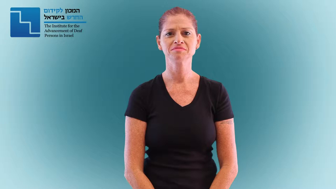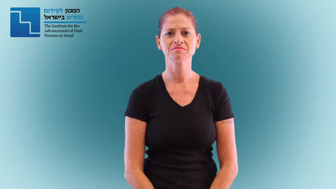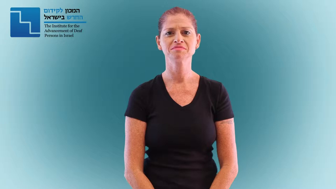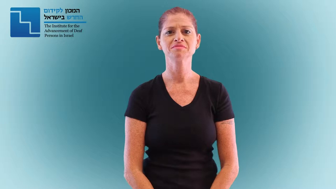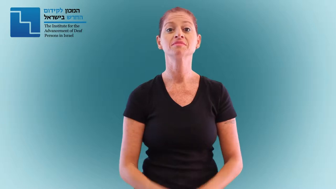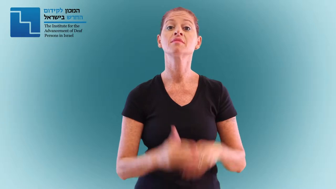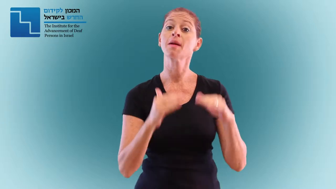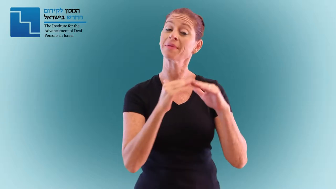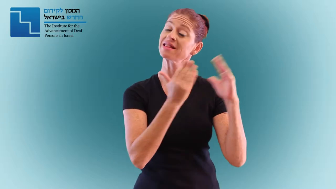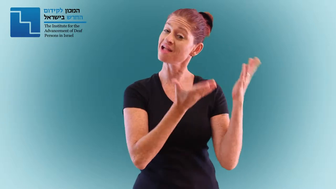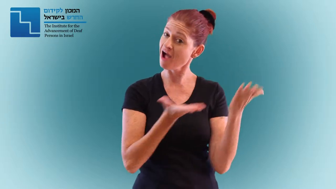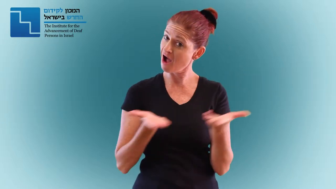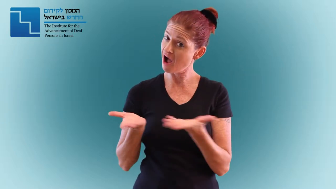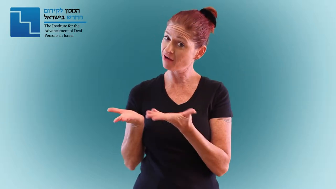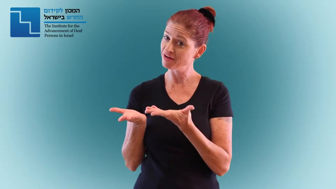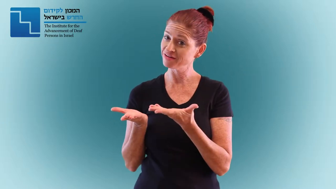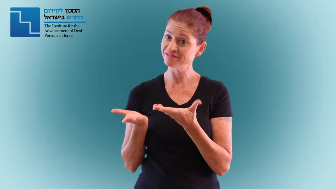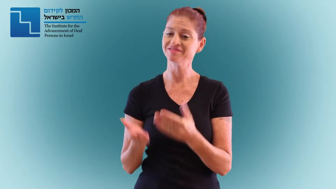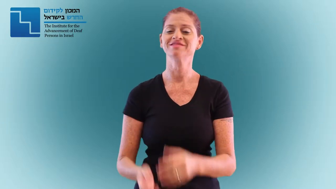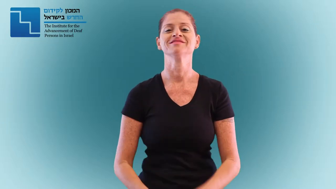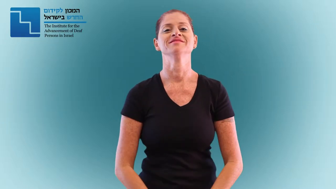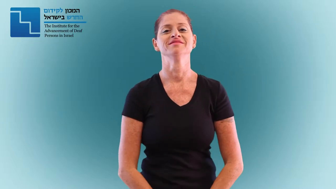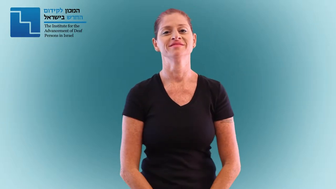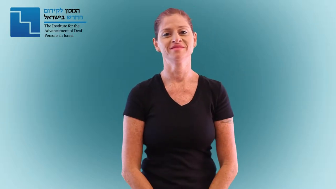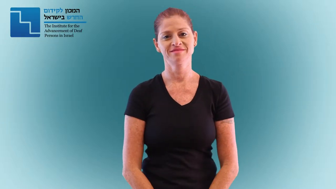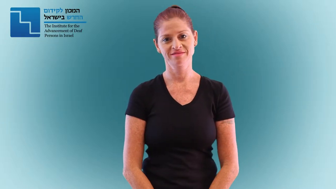בית הארחה